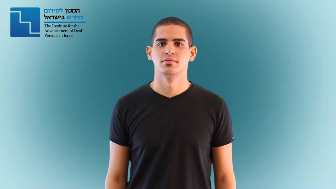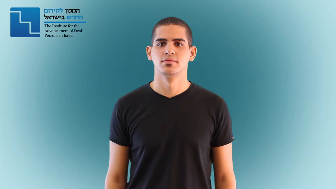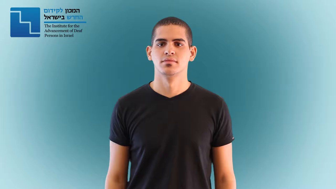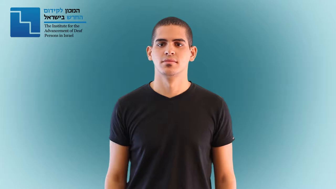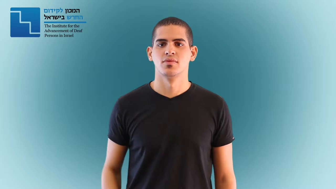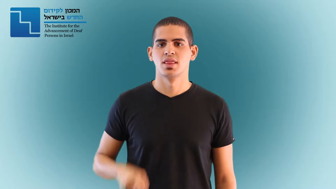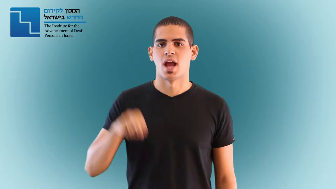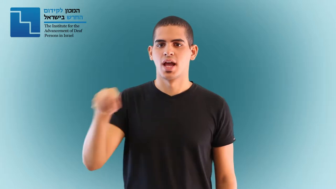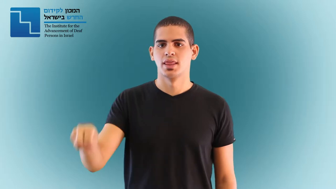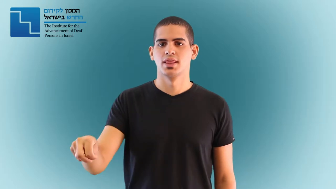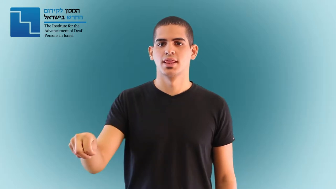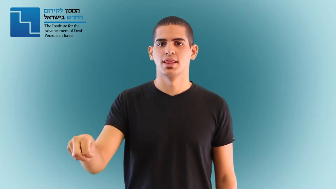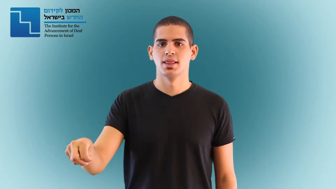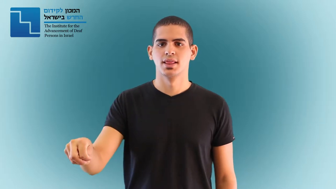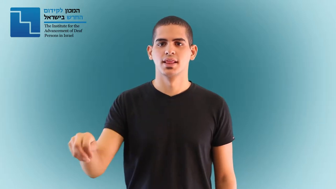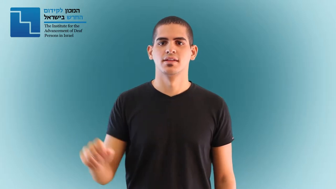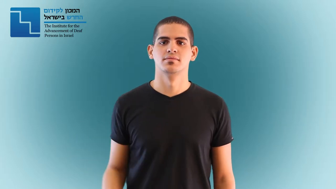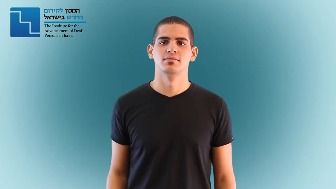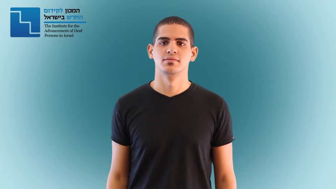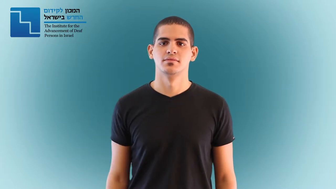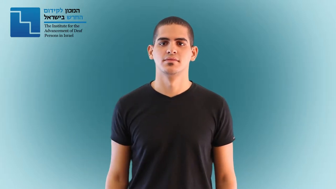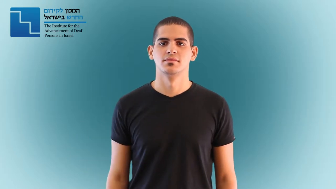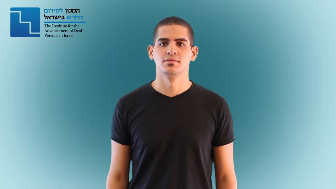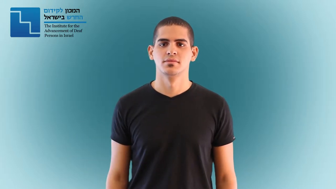נכד